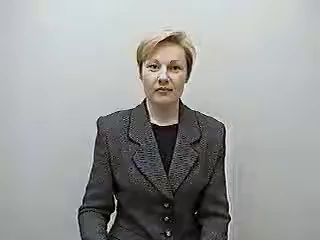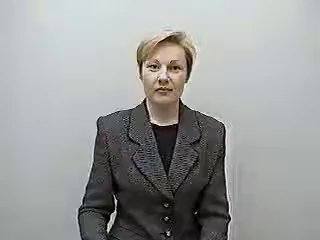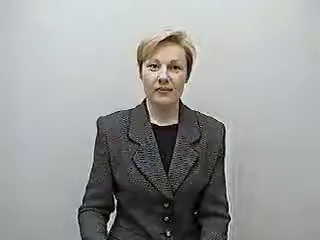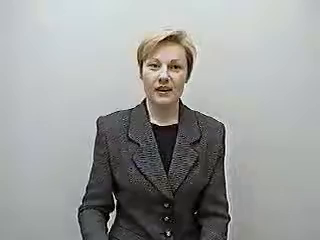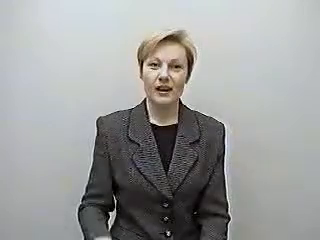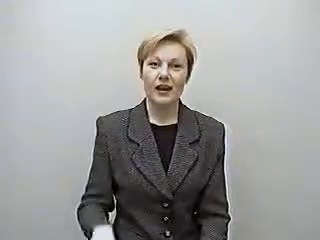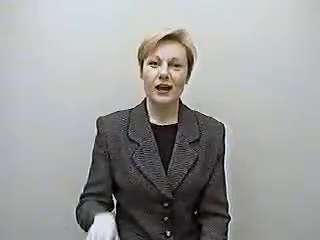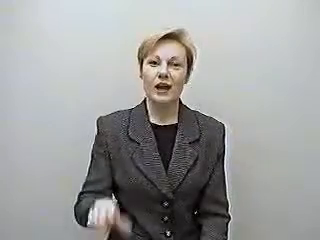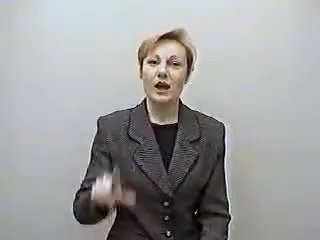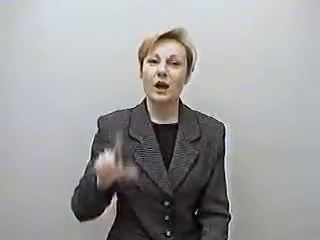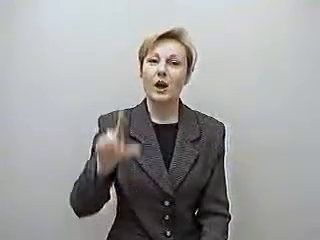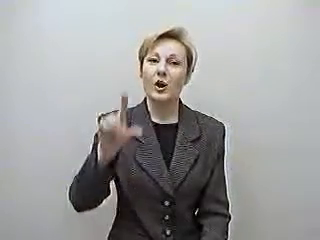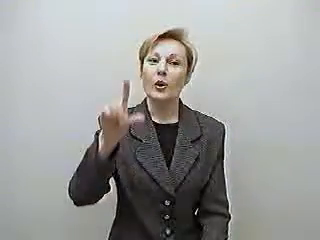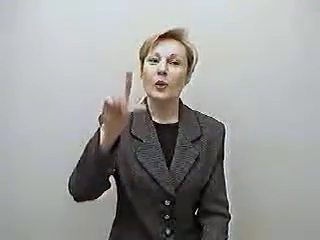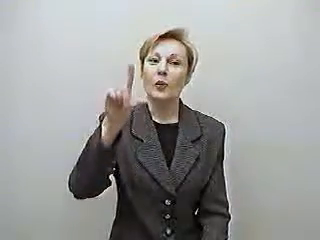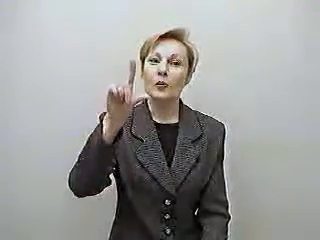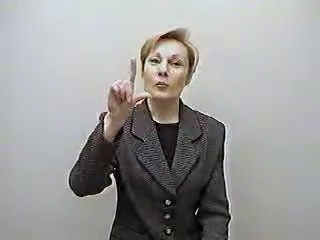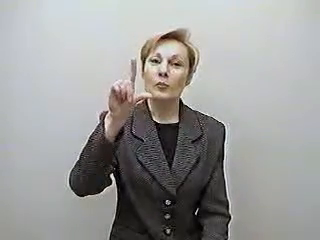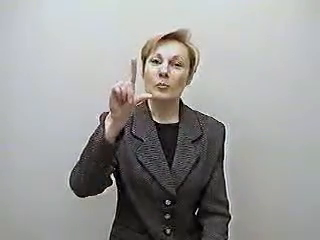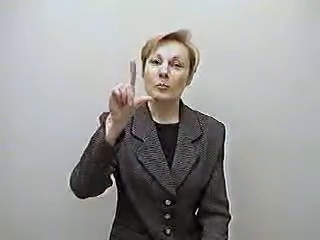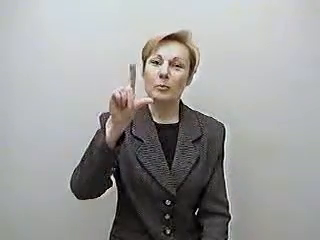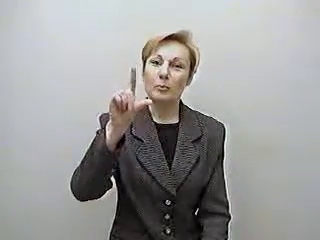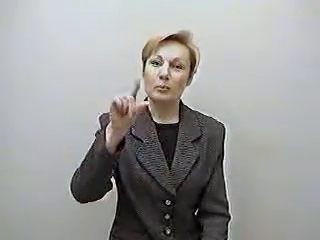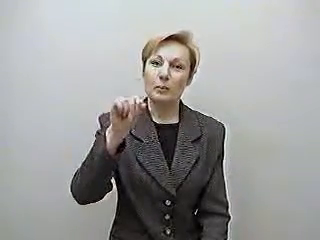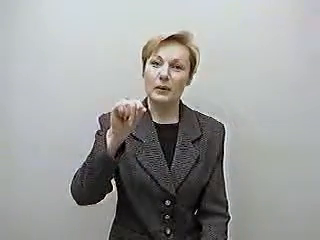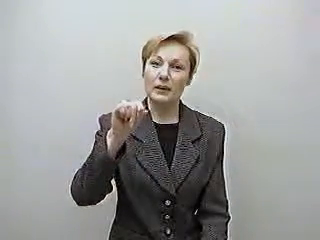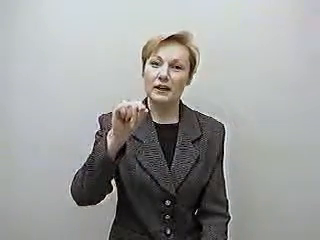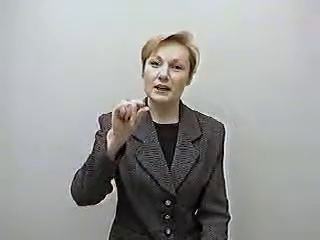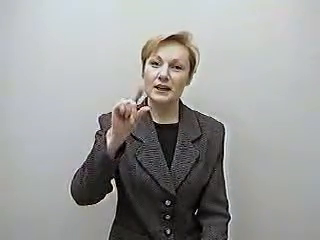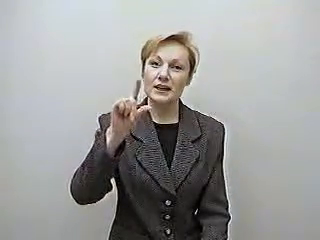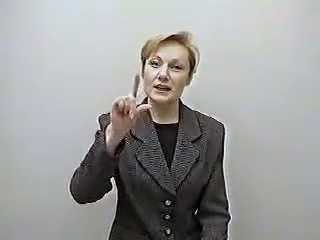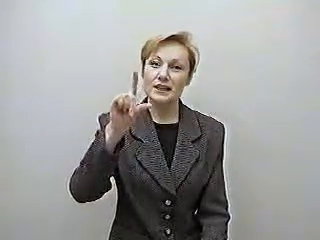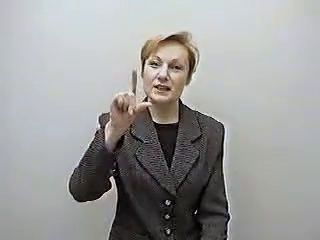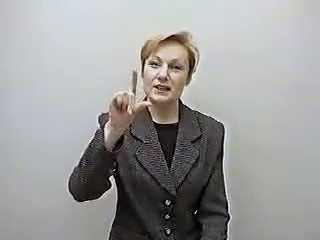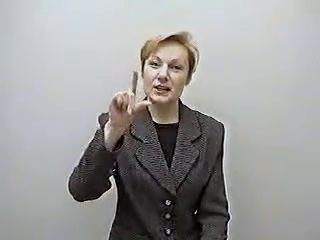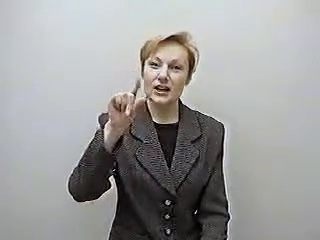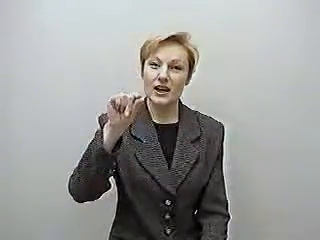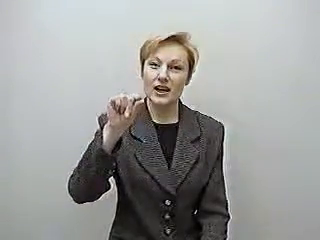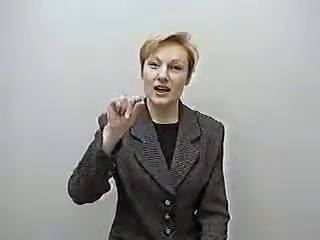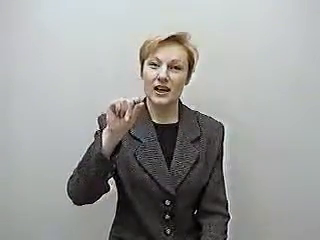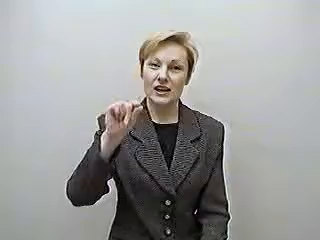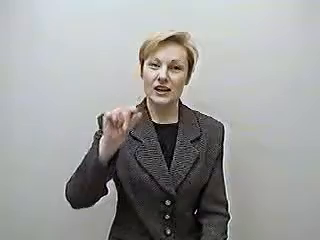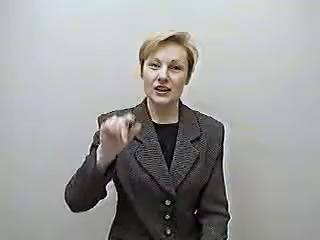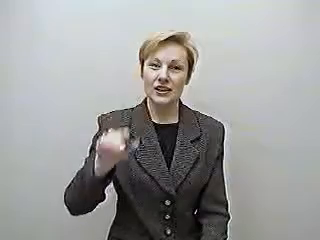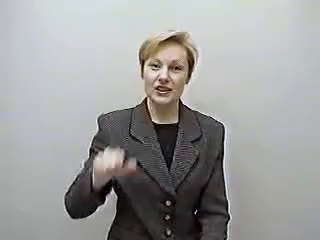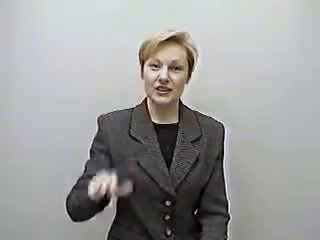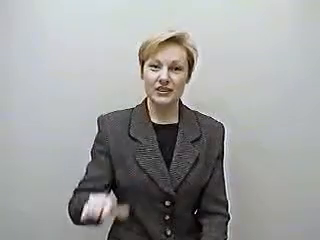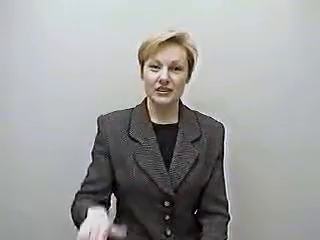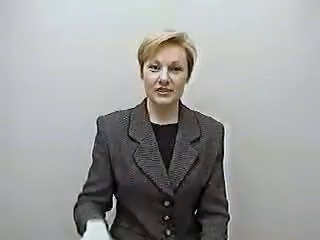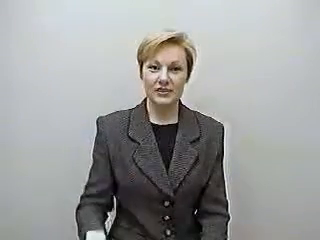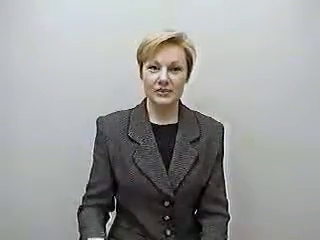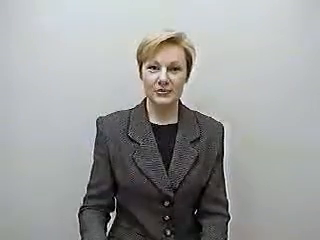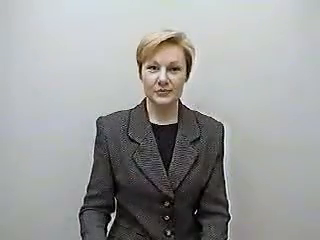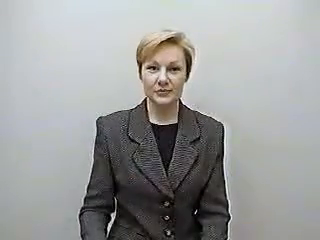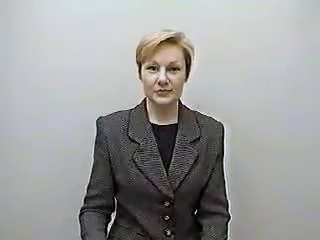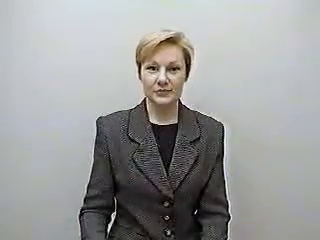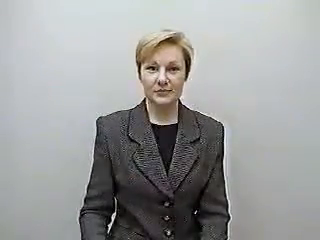понедельник